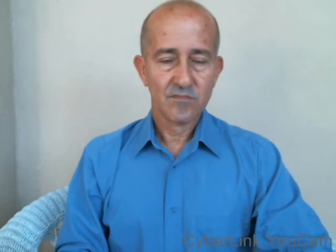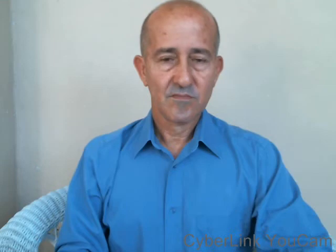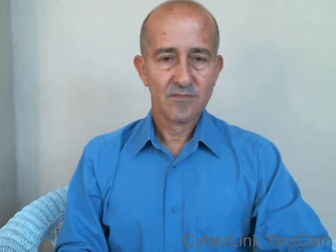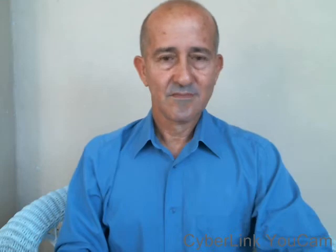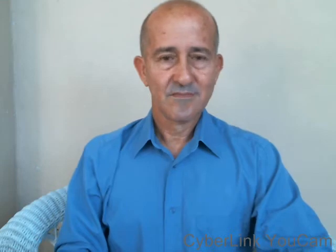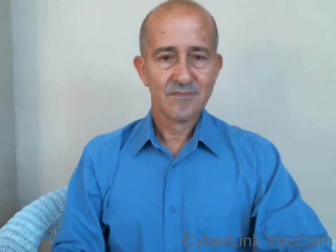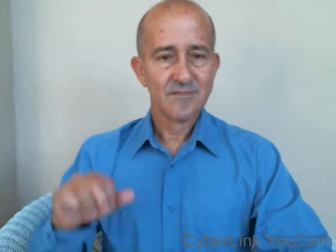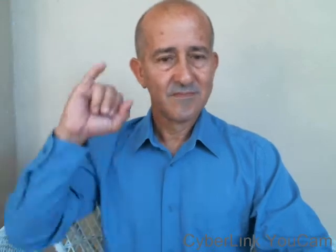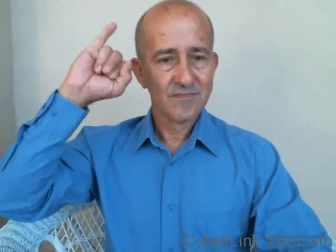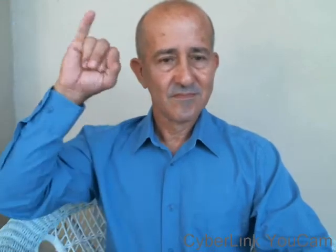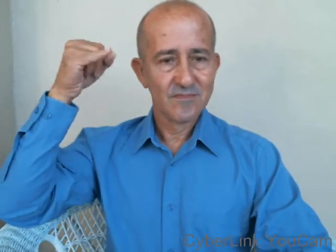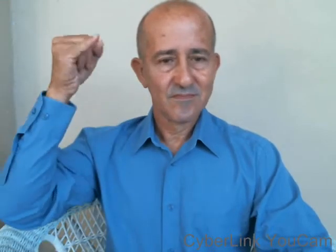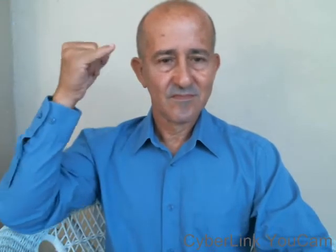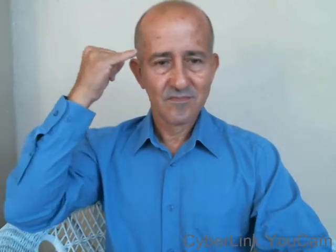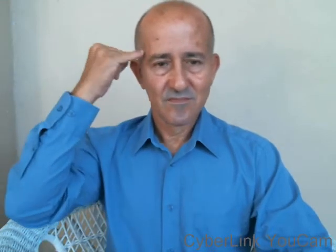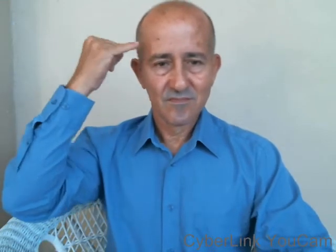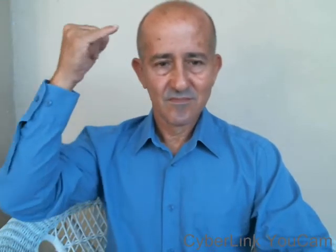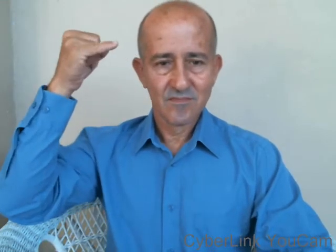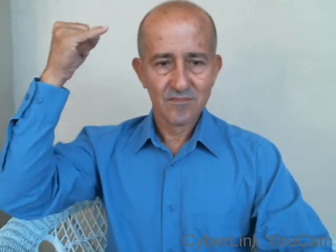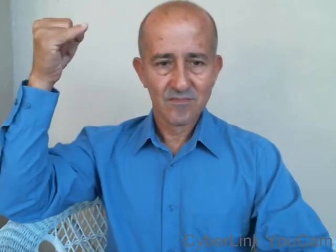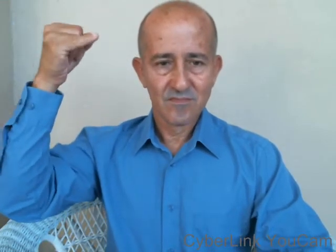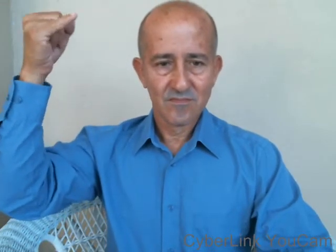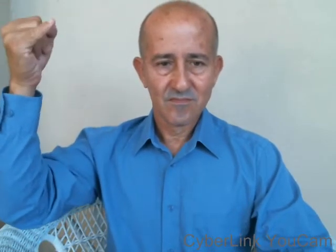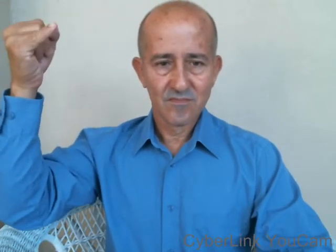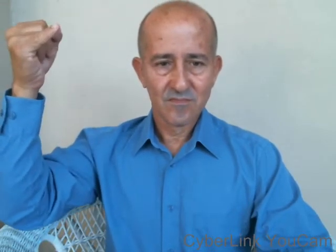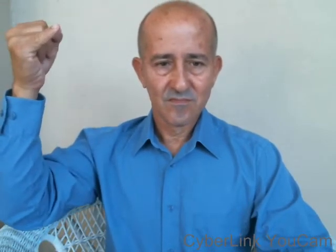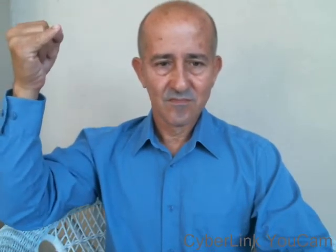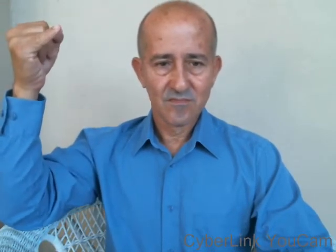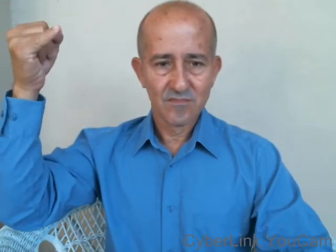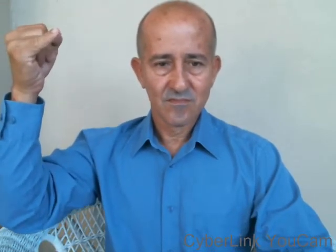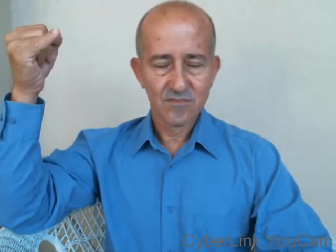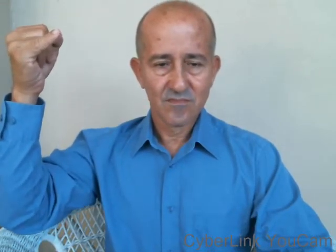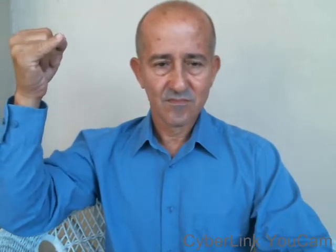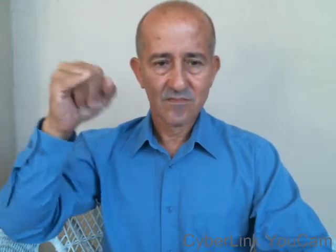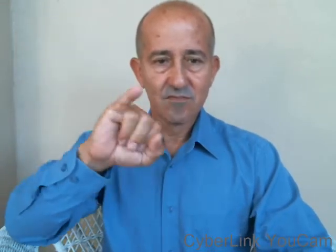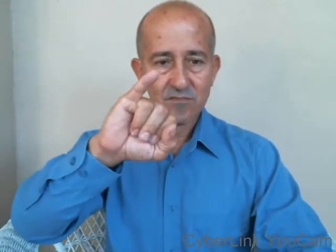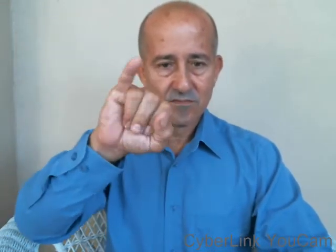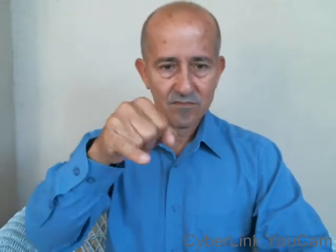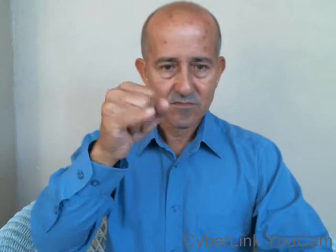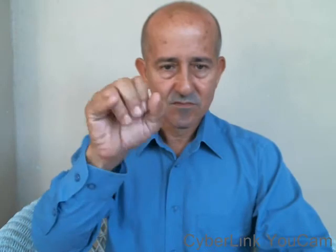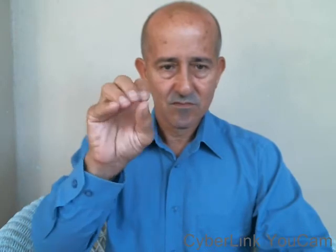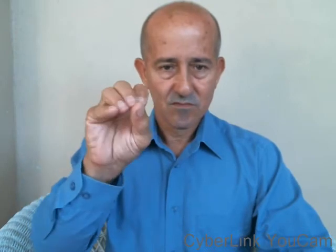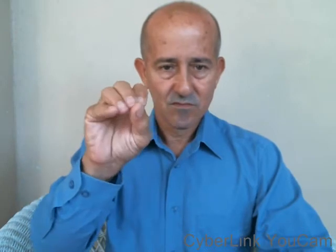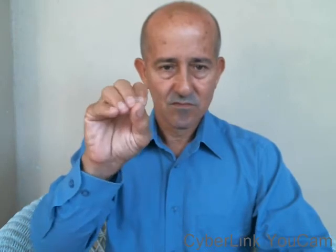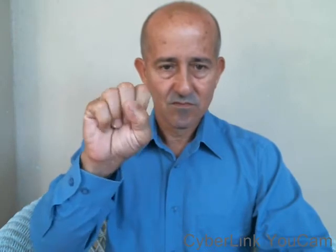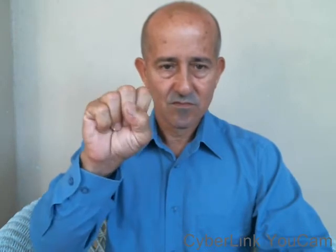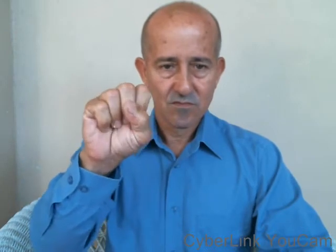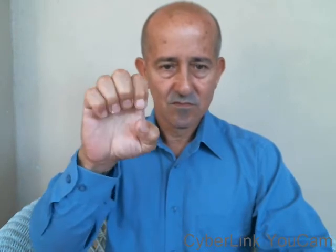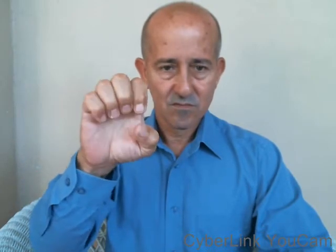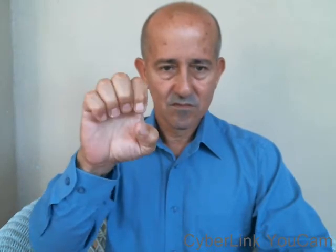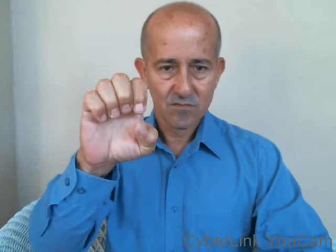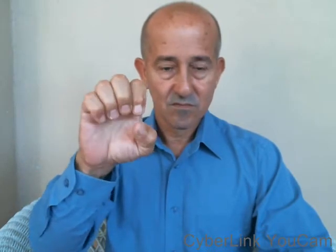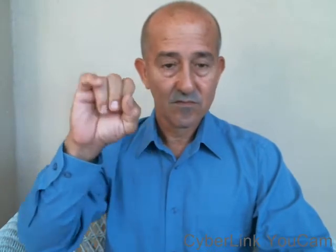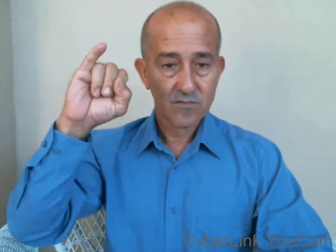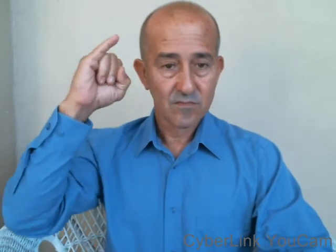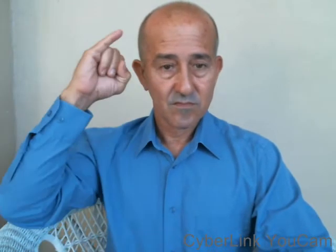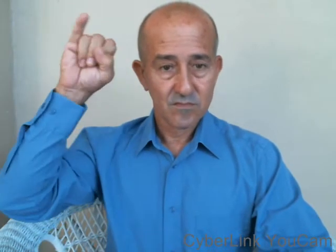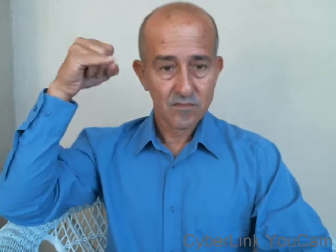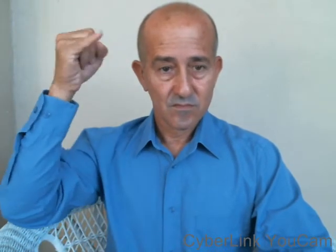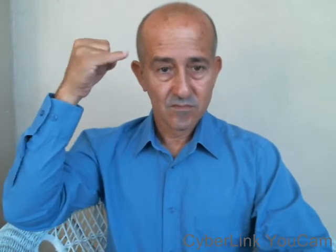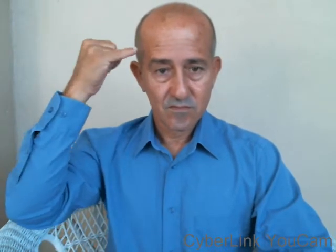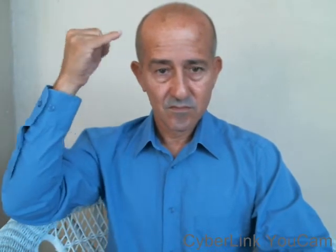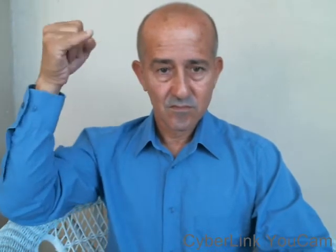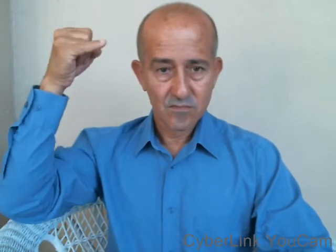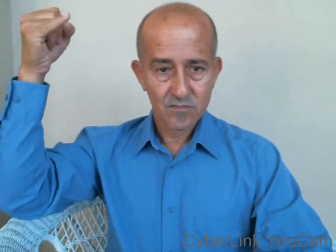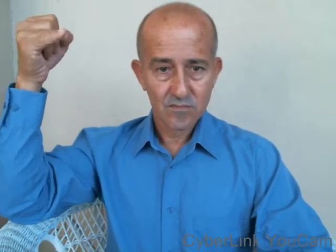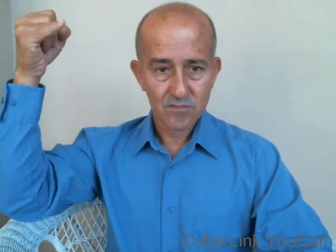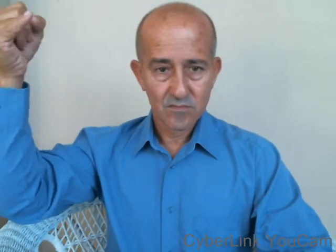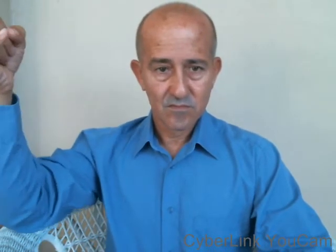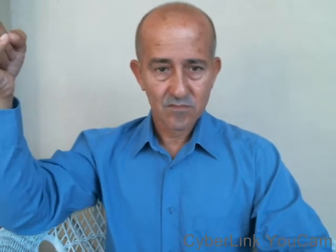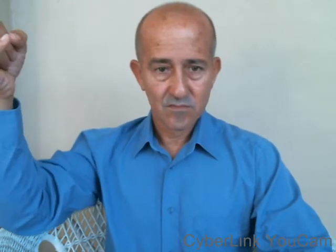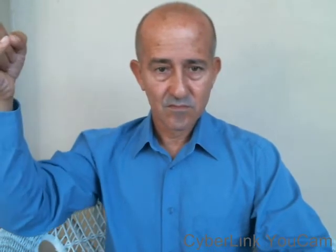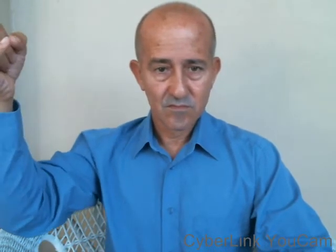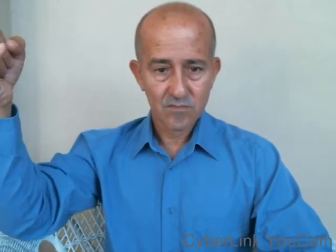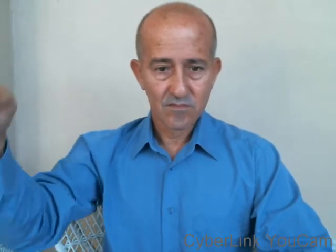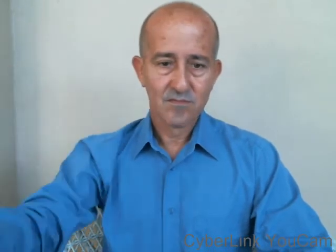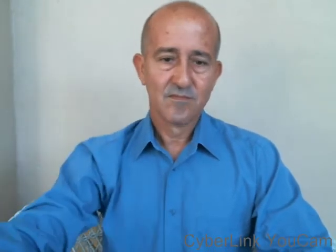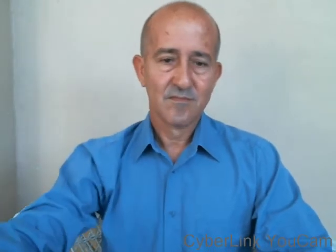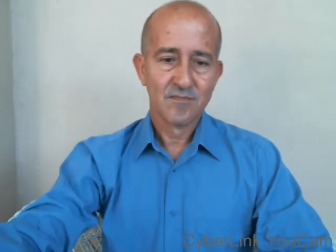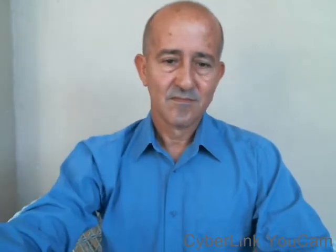José